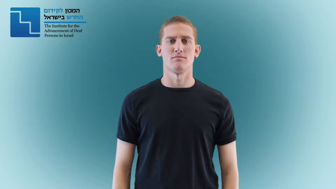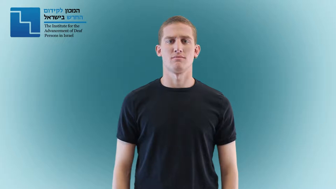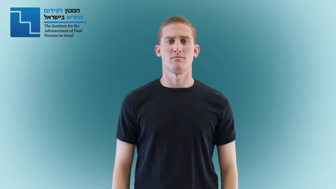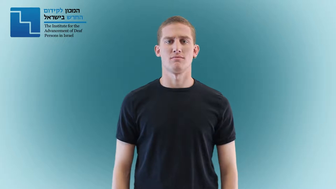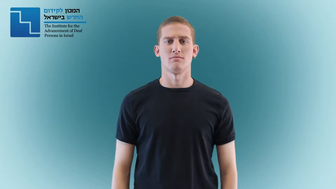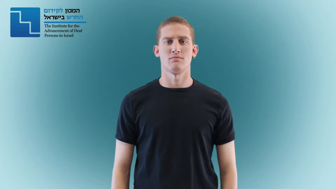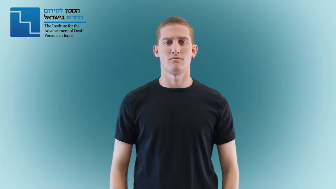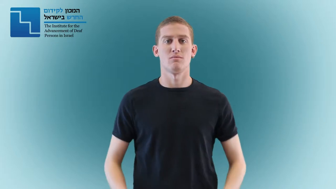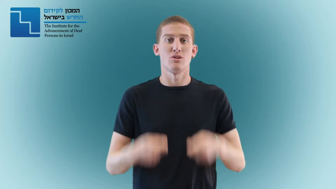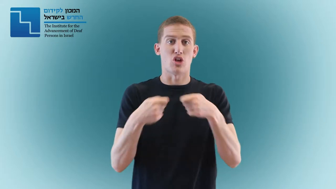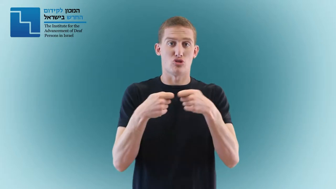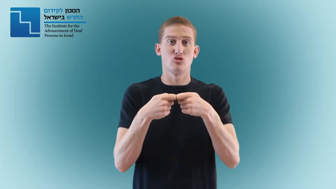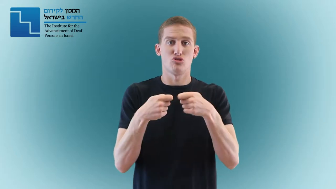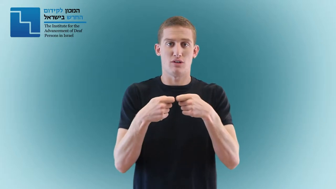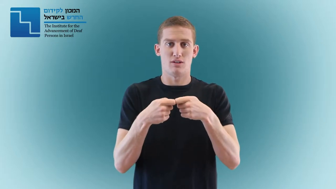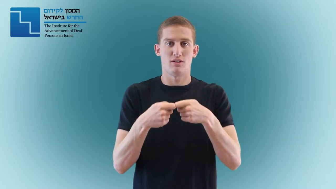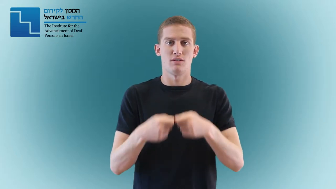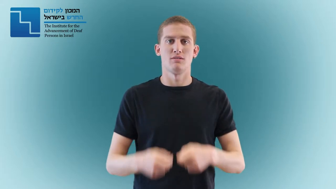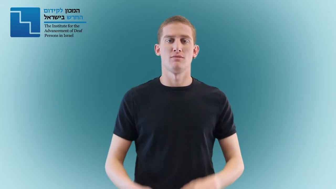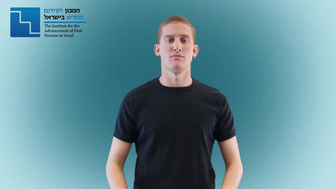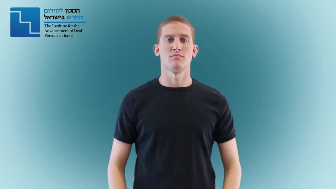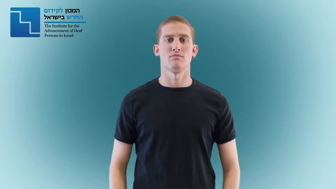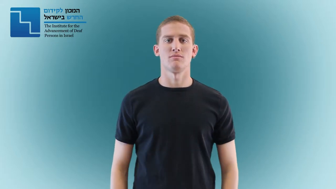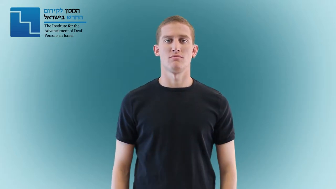קשר